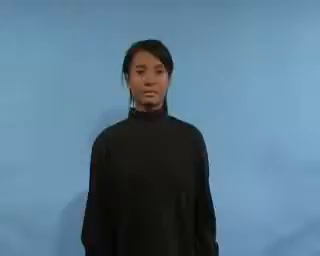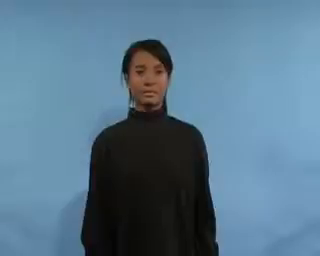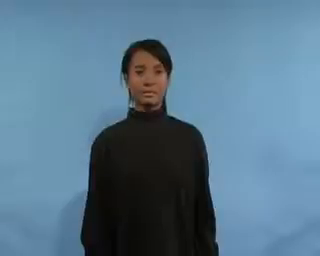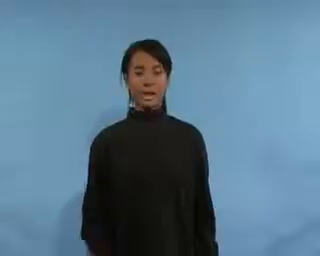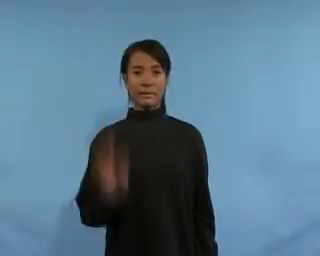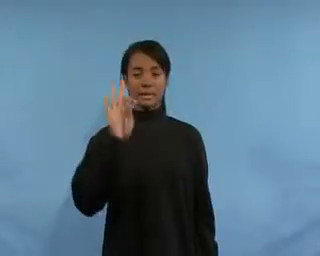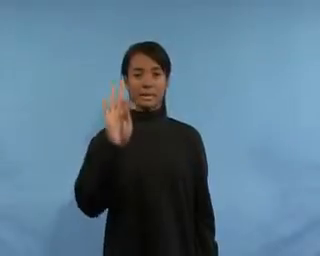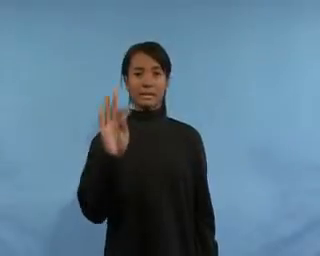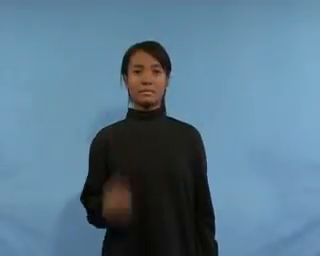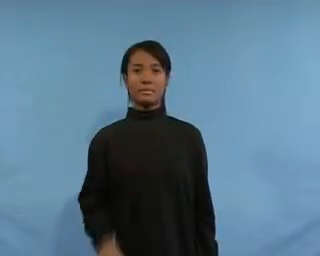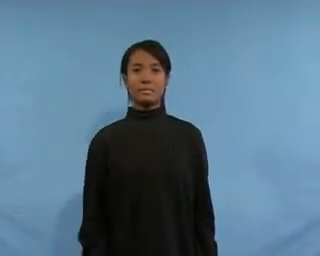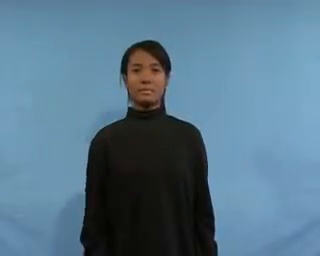fmg